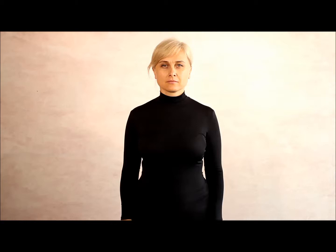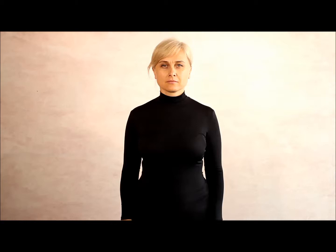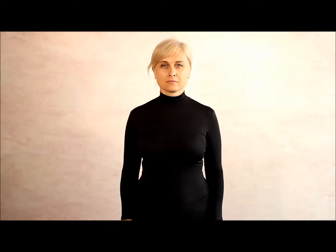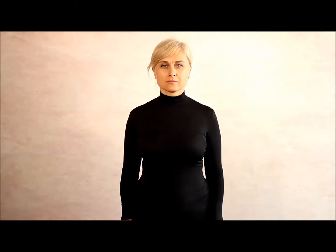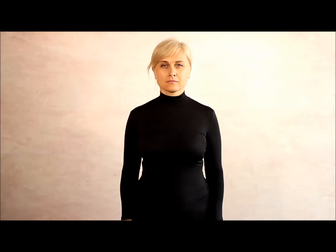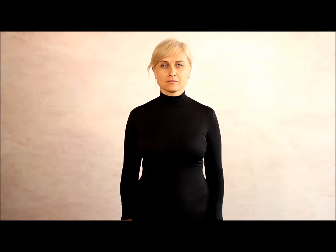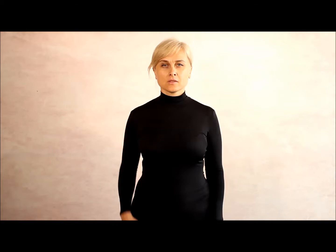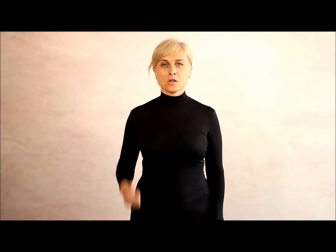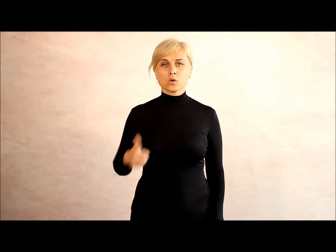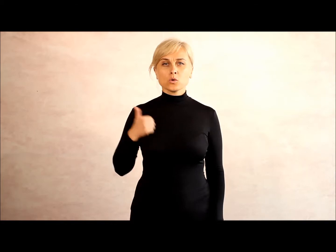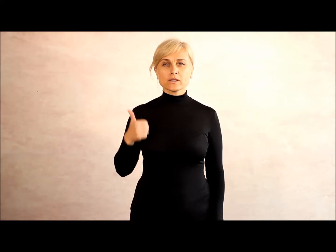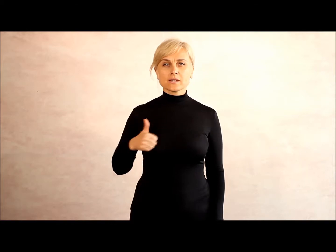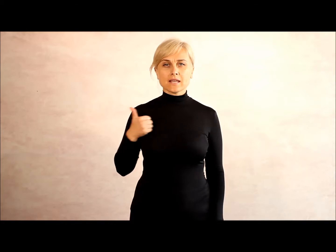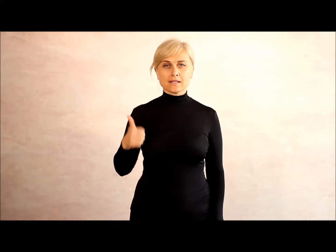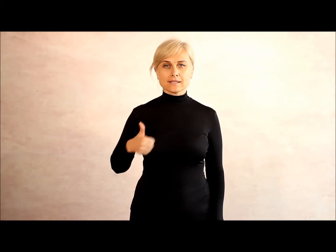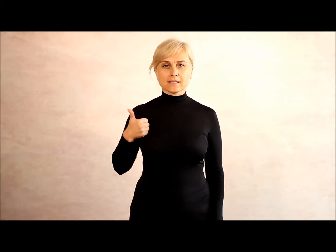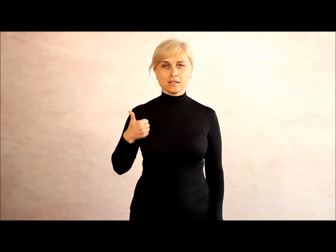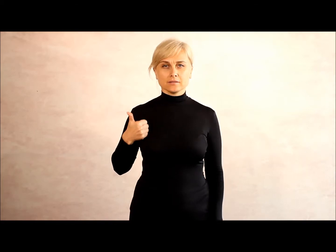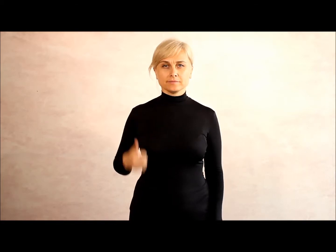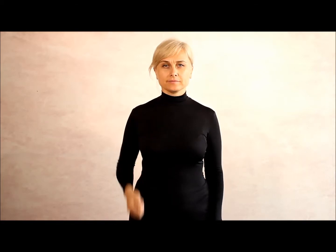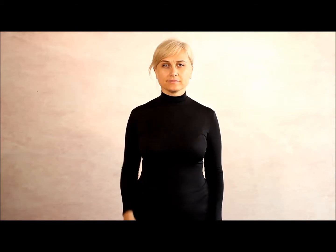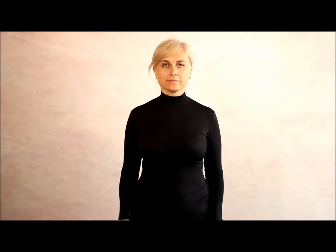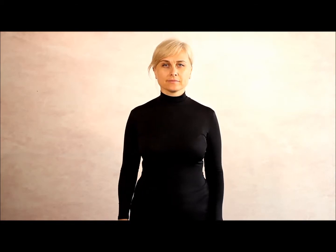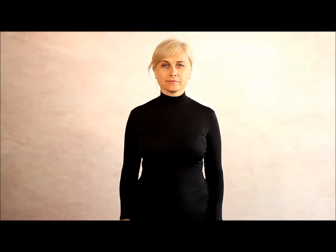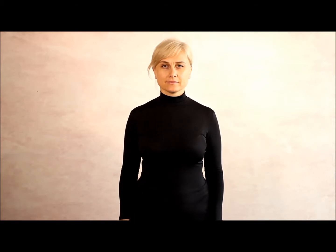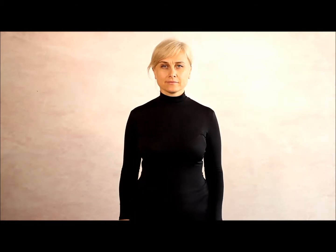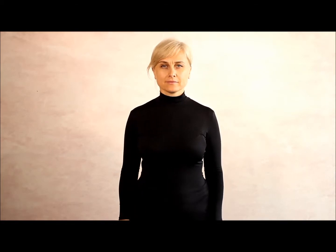Cutezanță